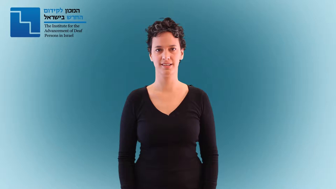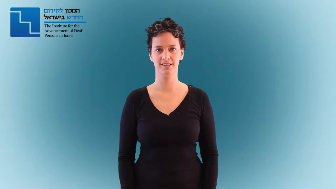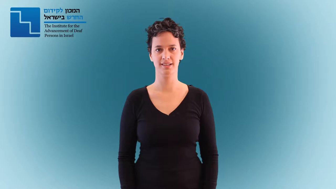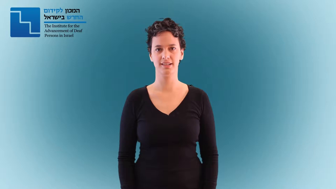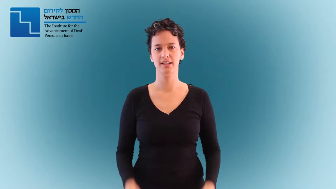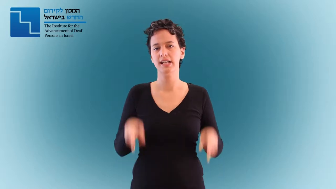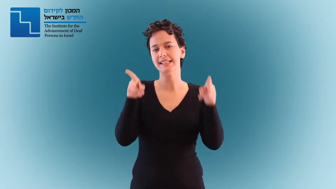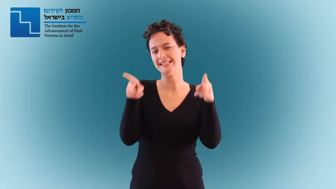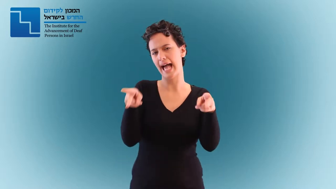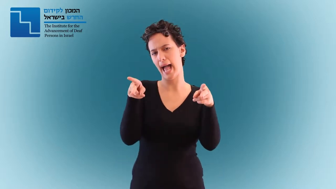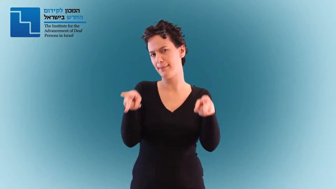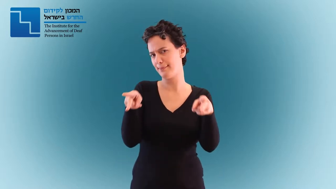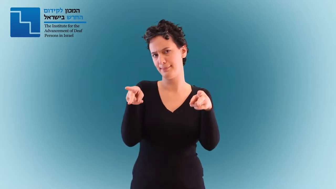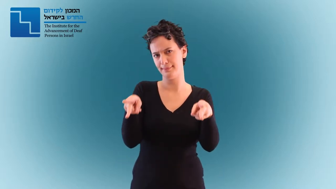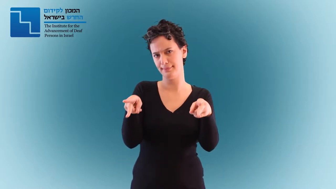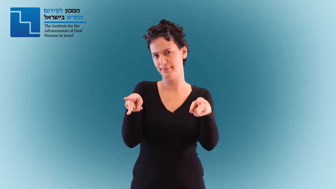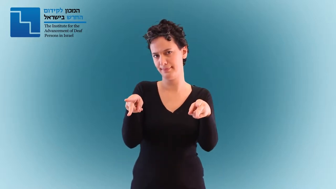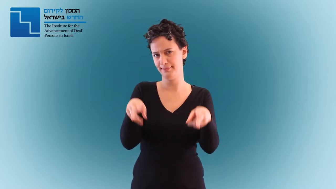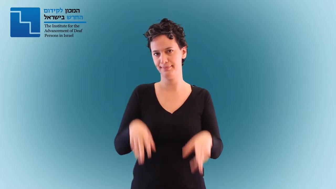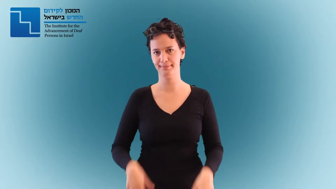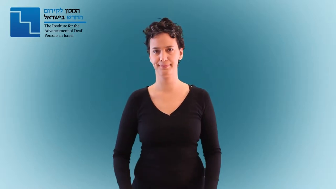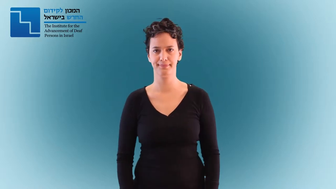סתם